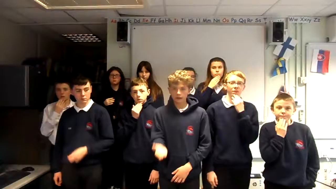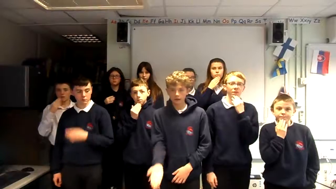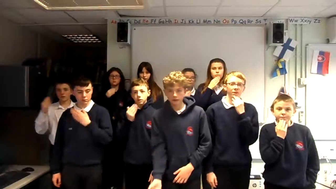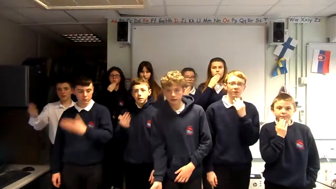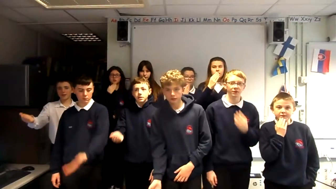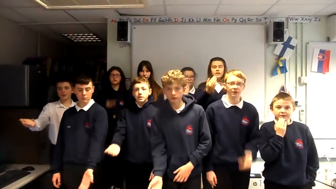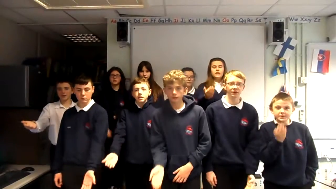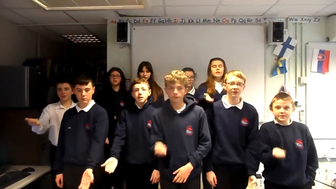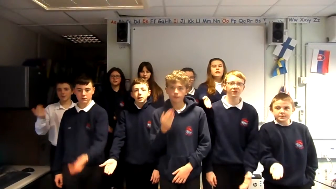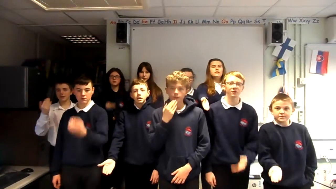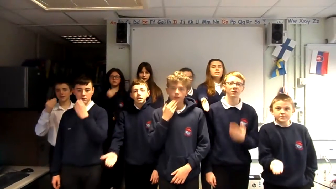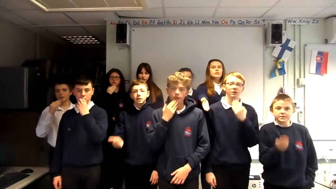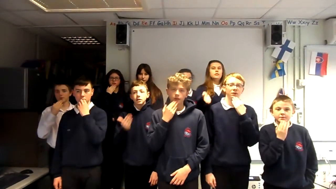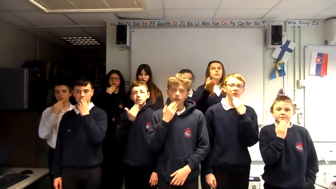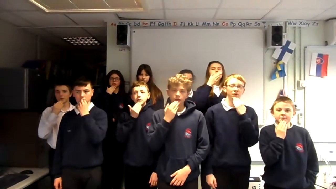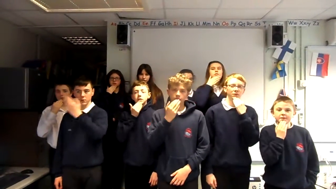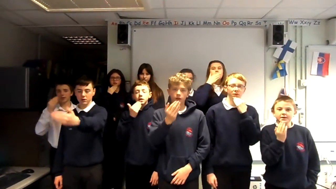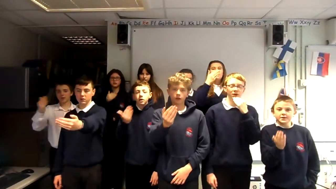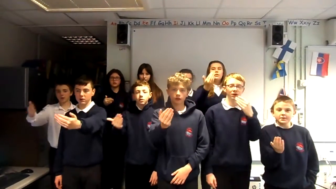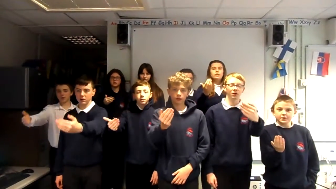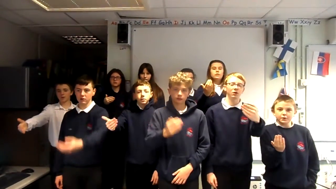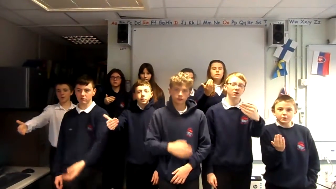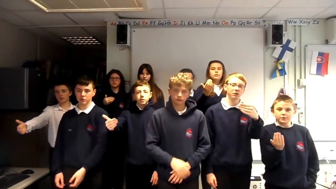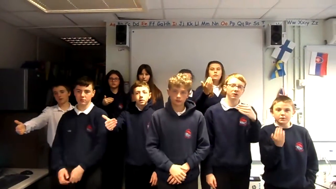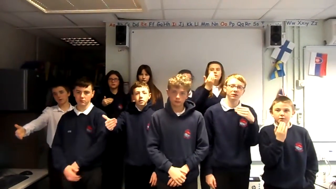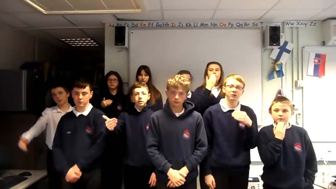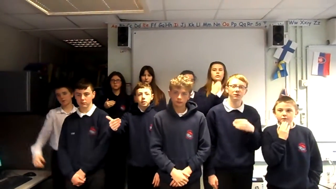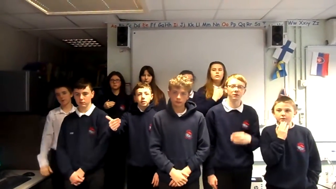Plis a diolch